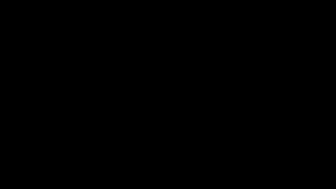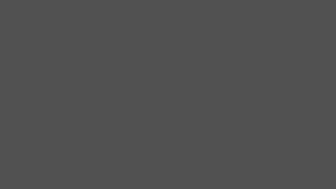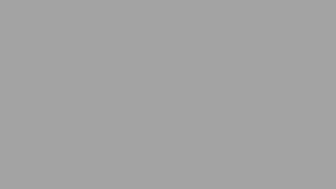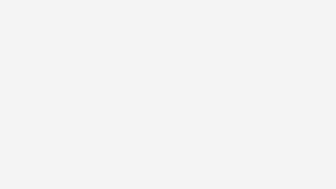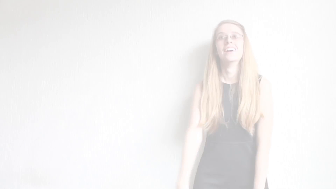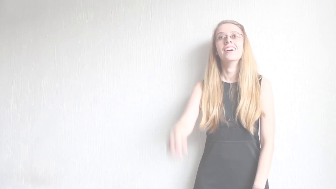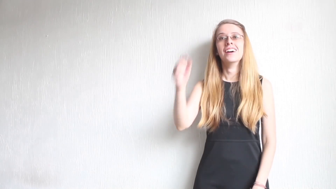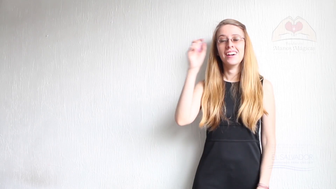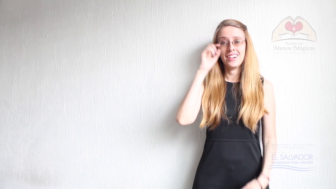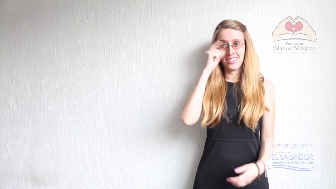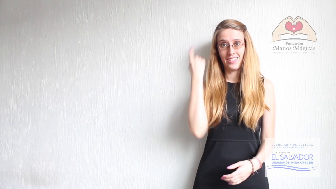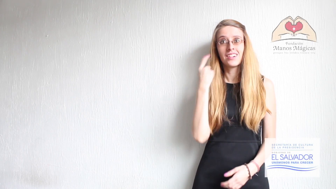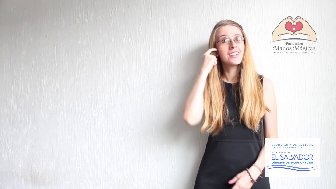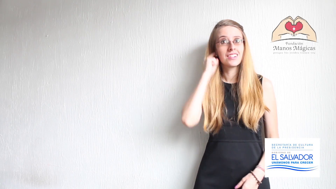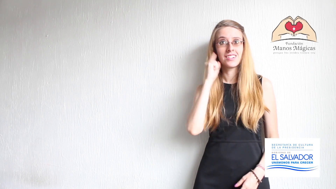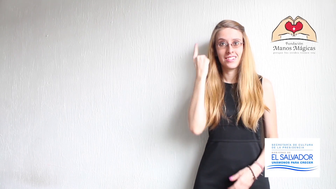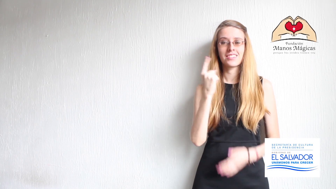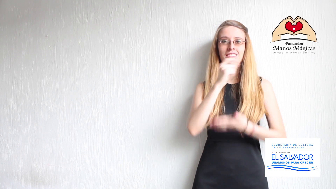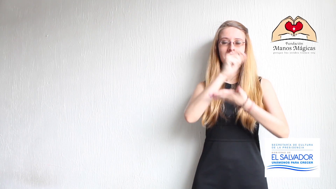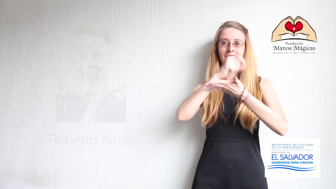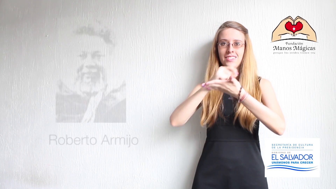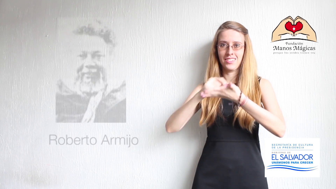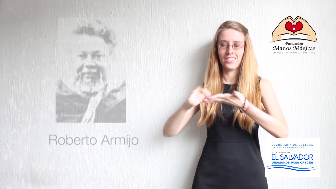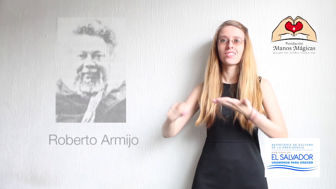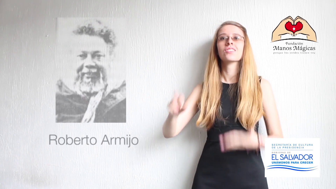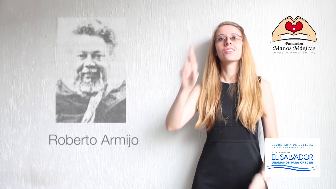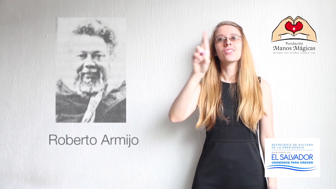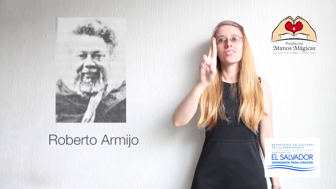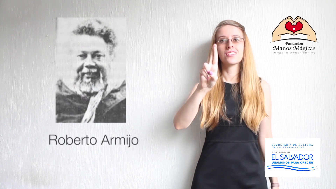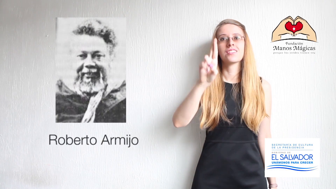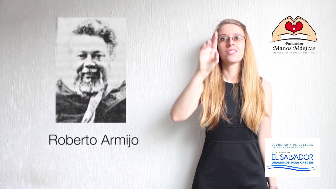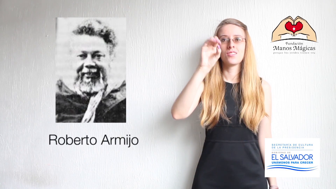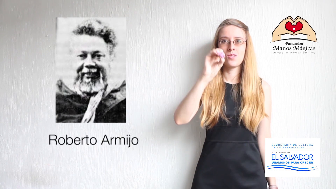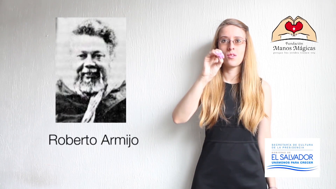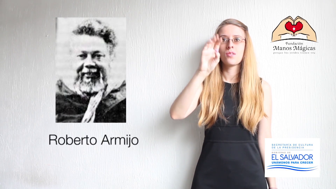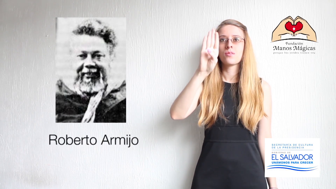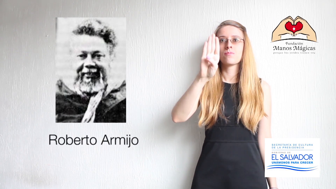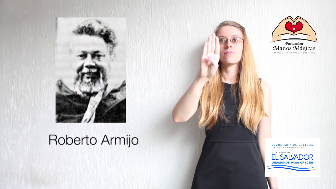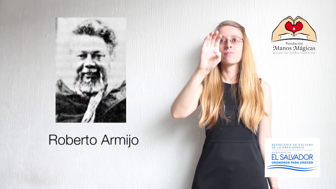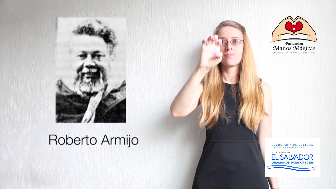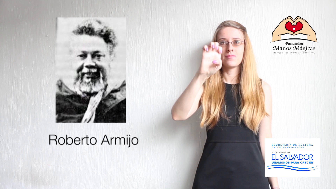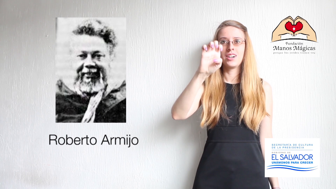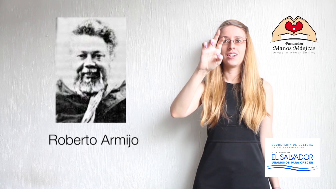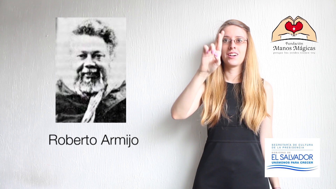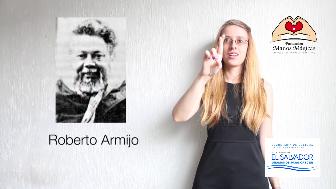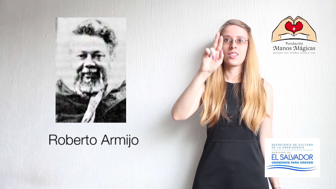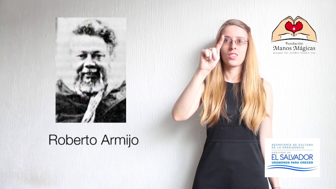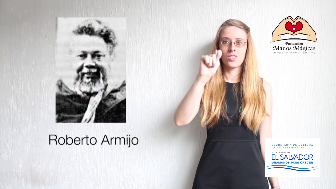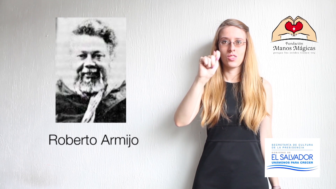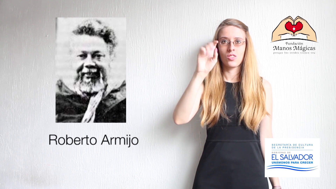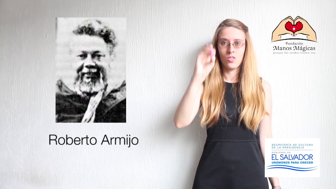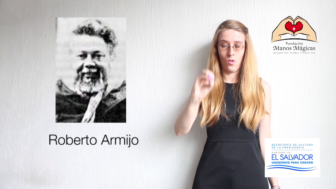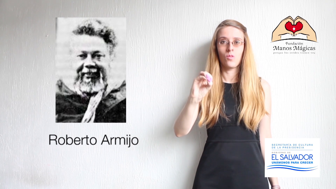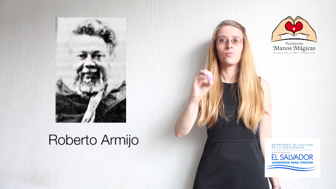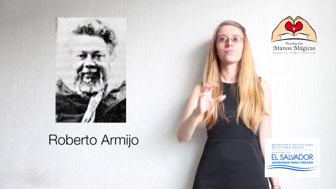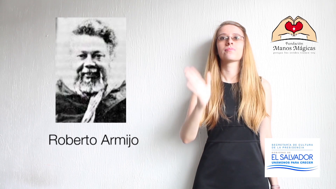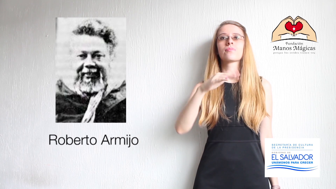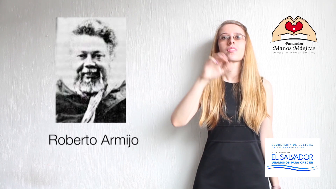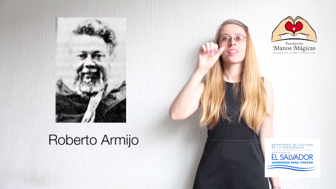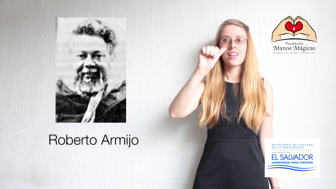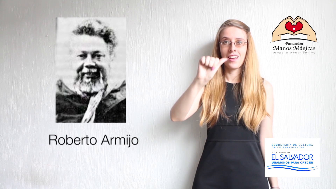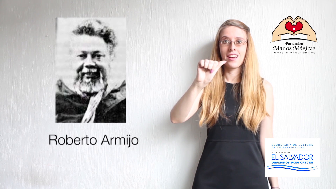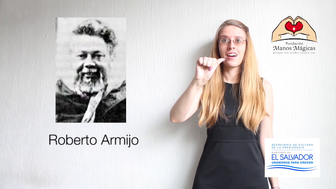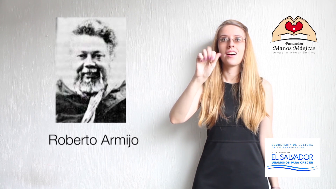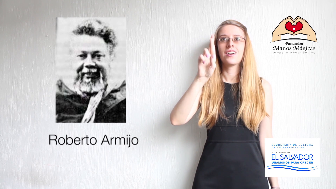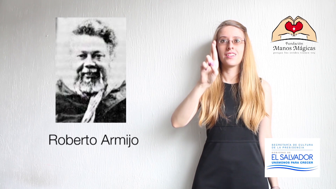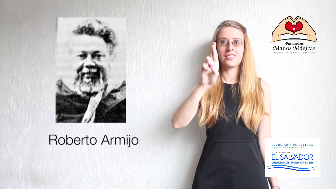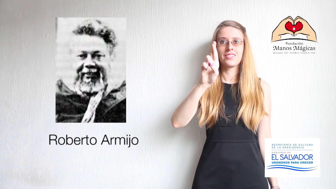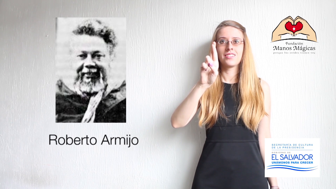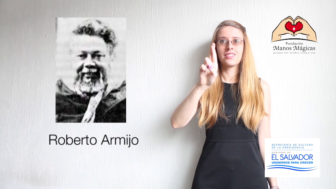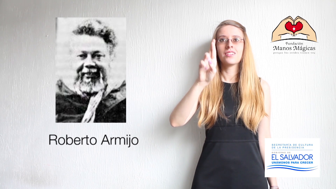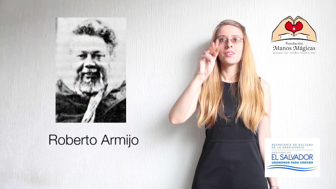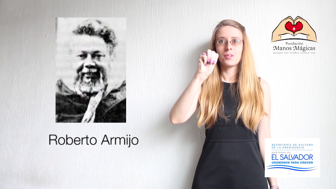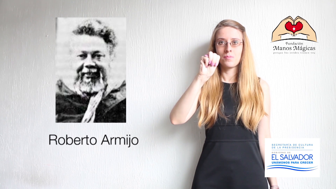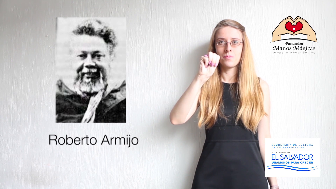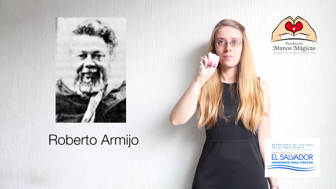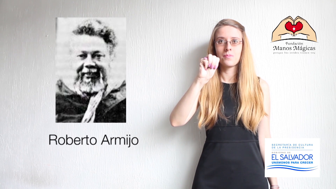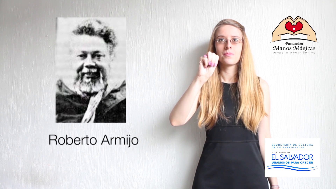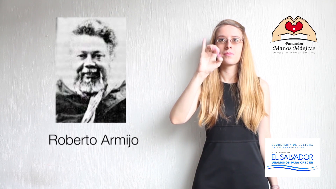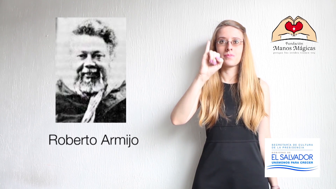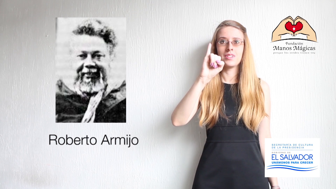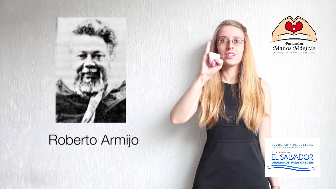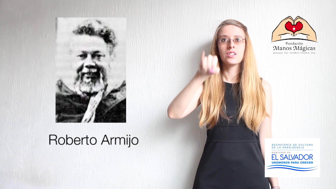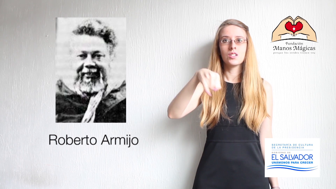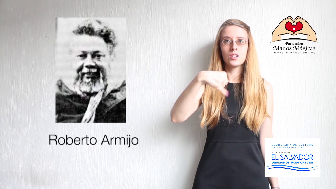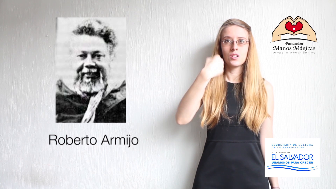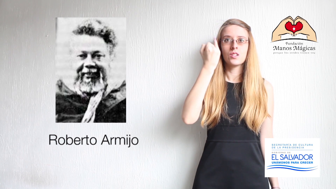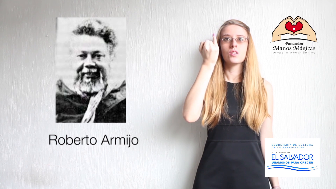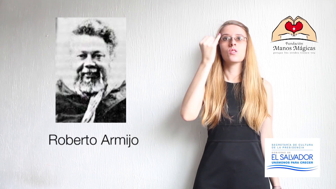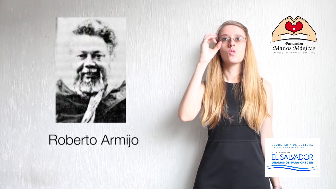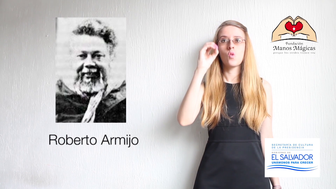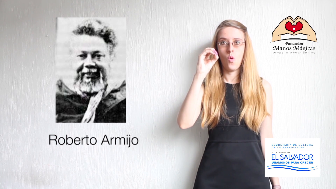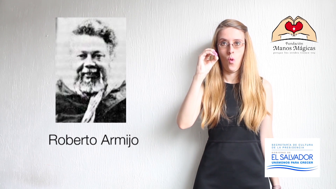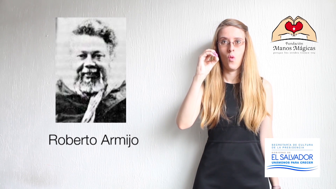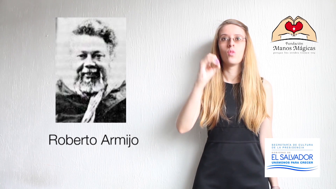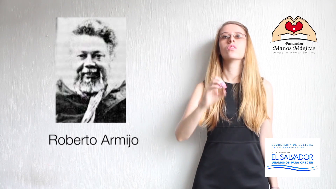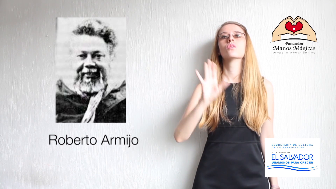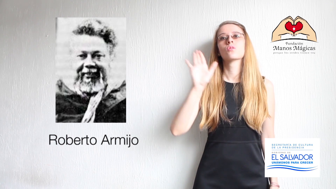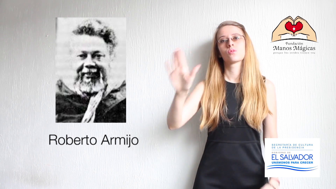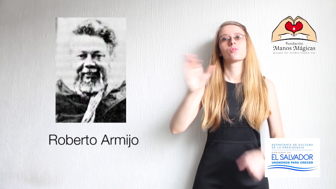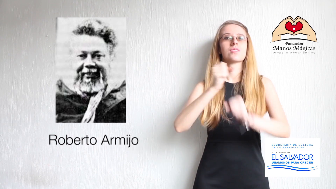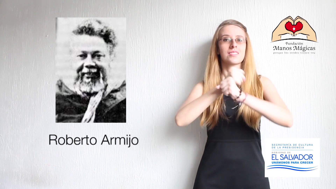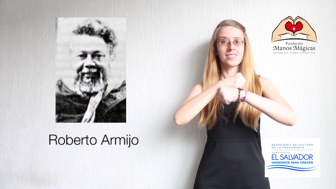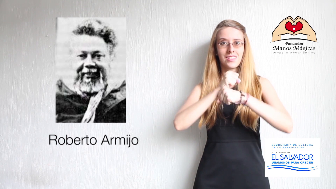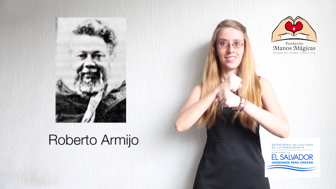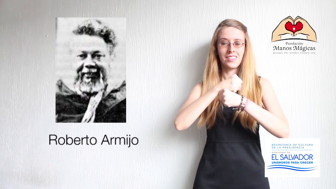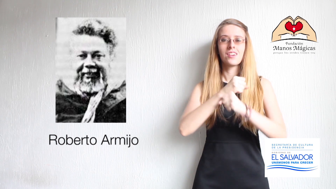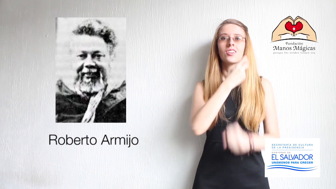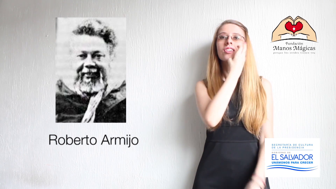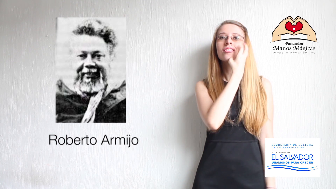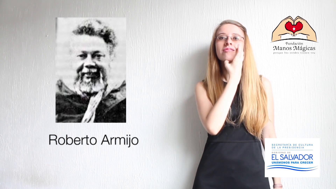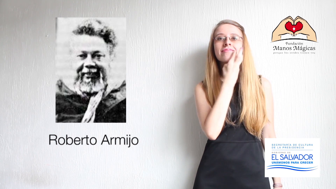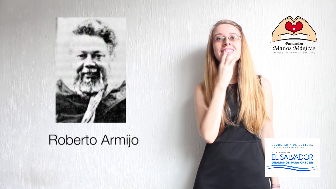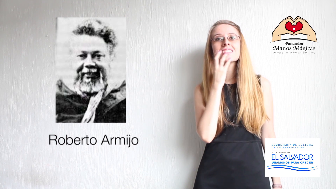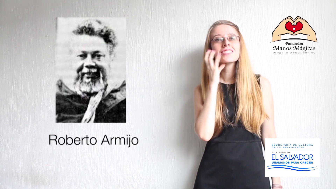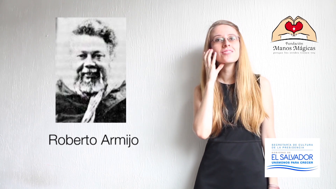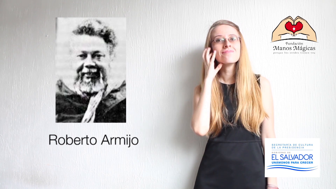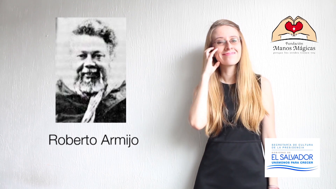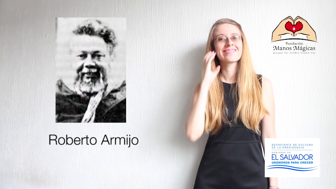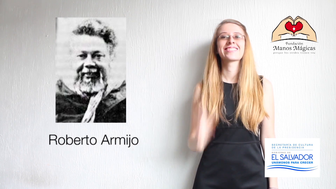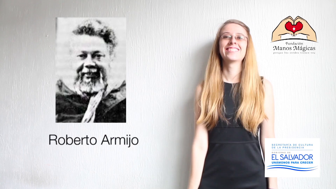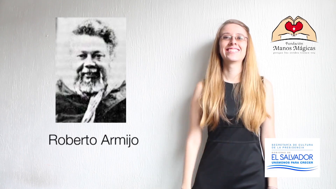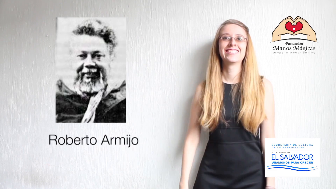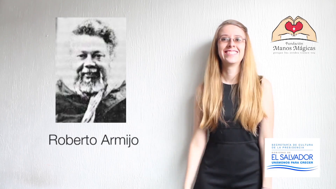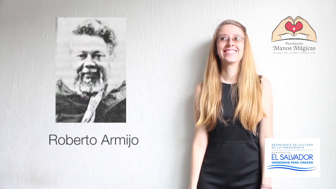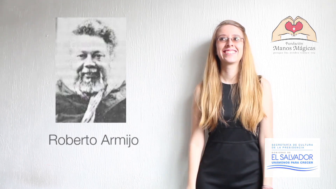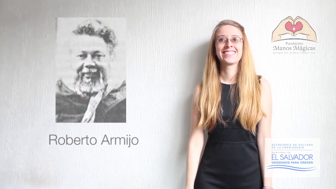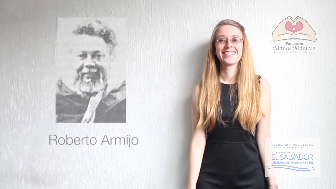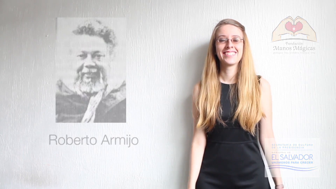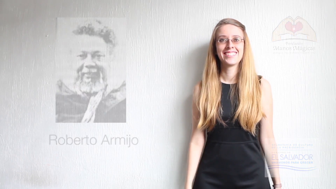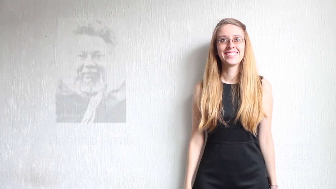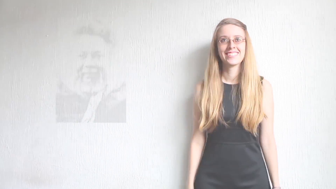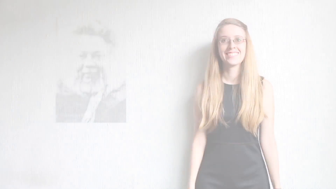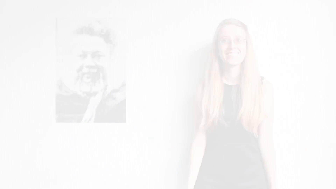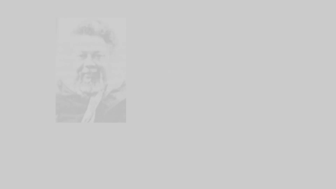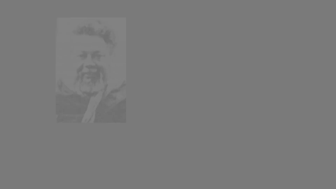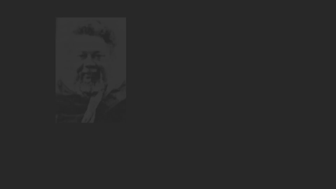Roberto Armijo